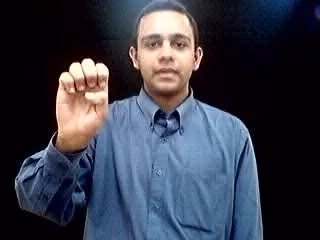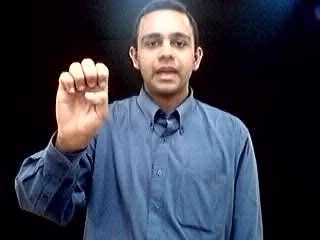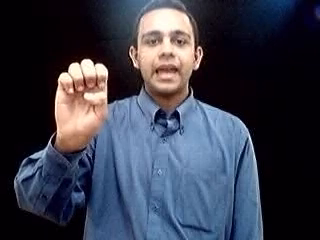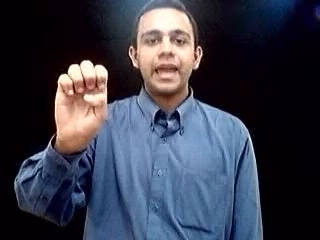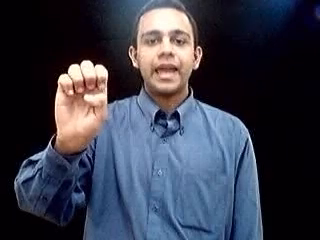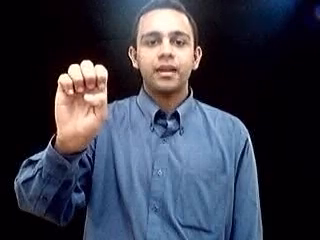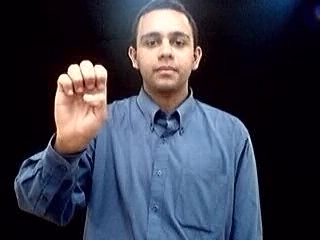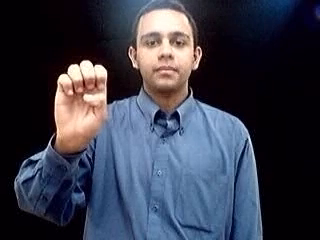E